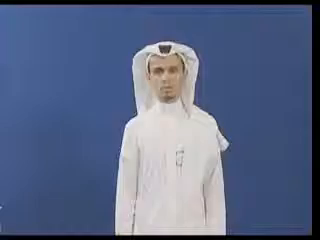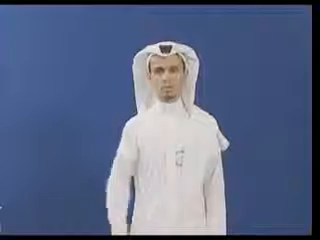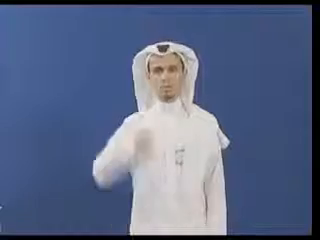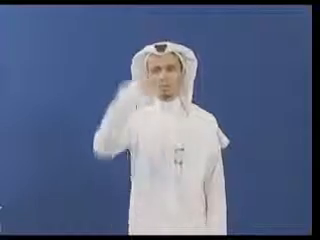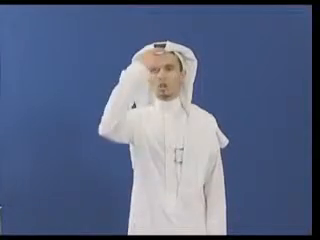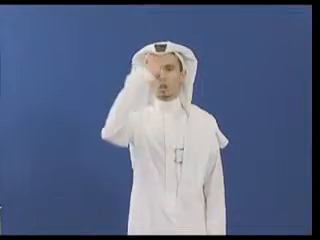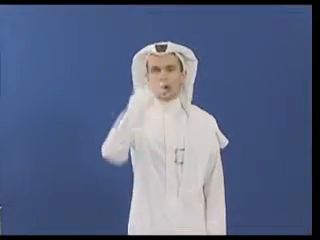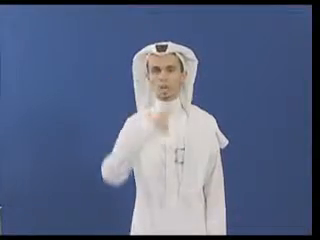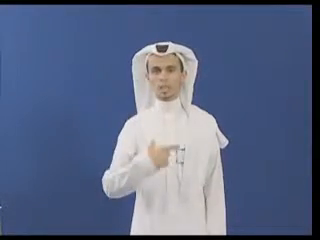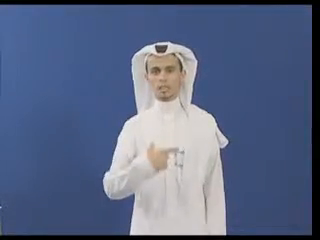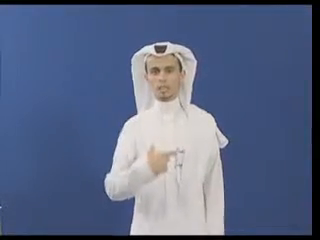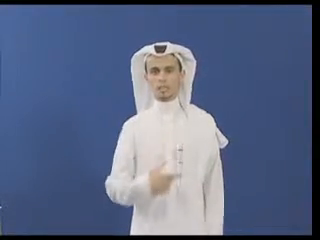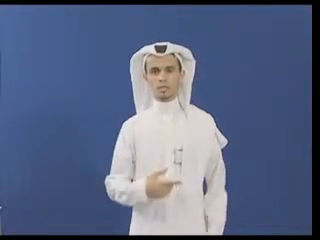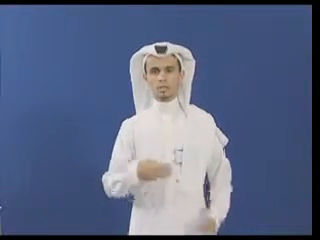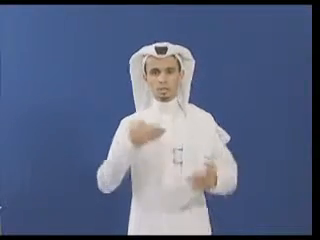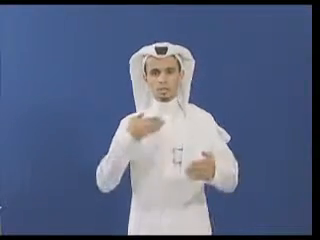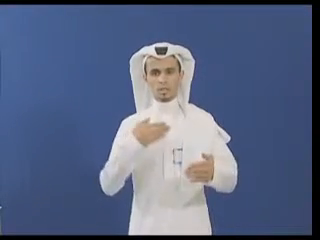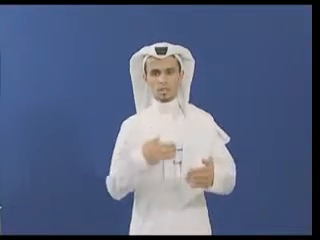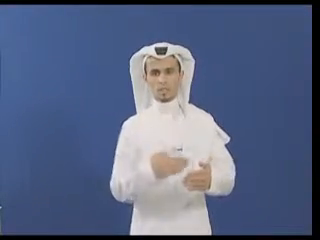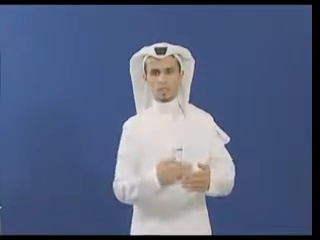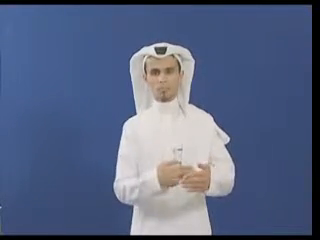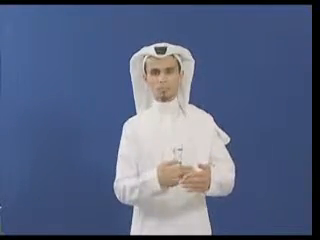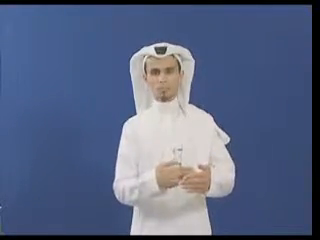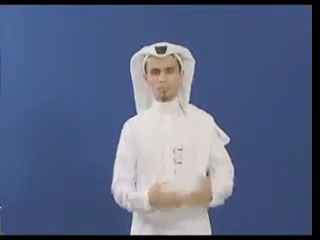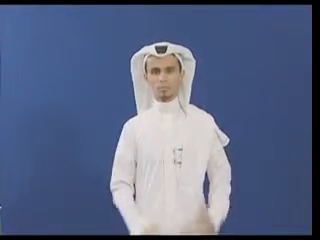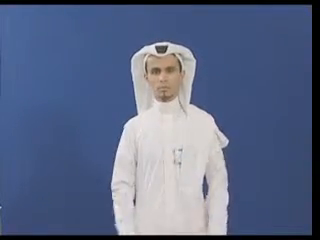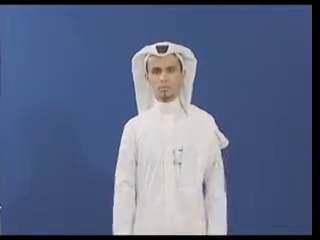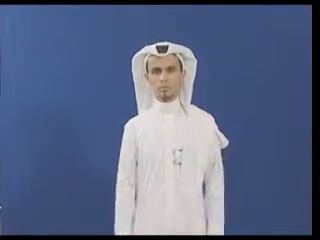توحد